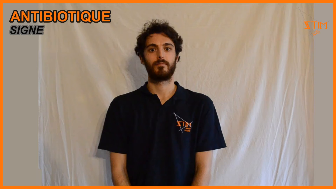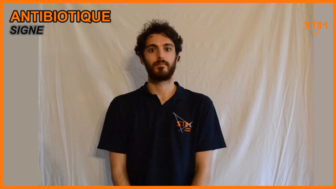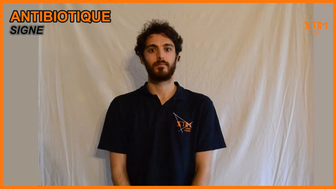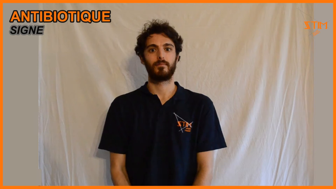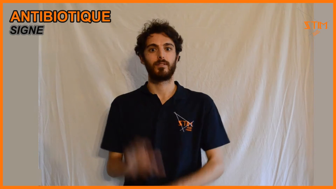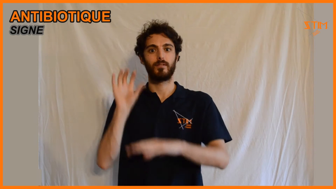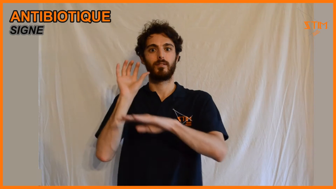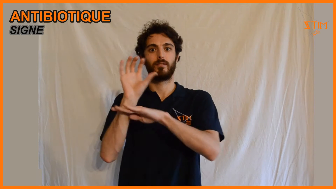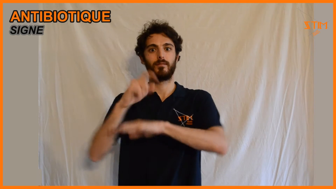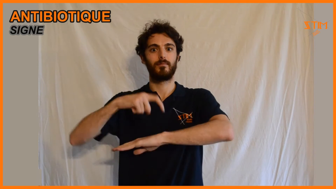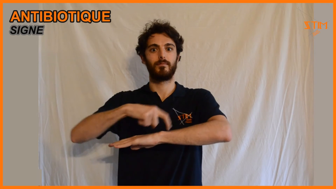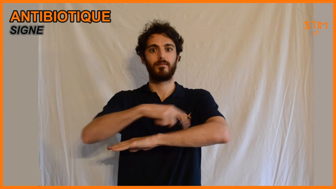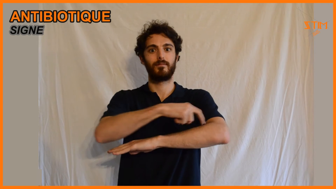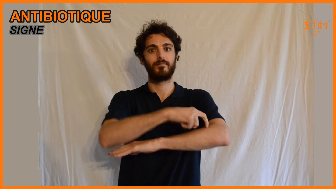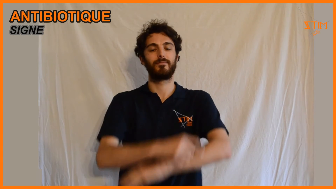Antibiotique